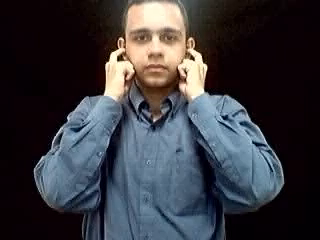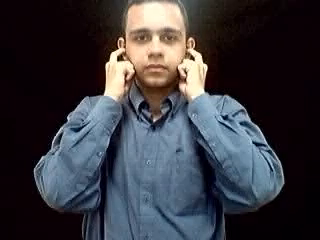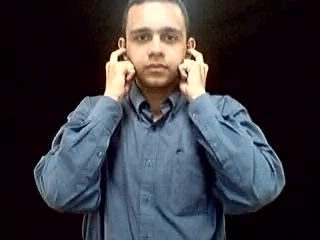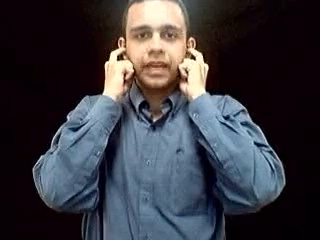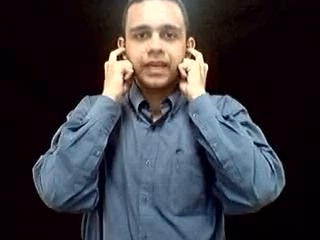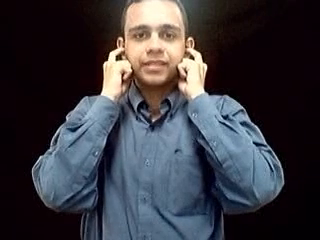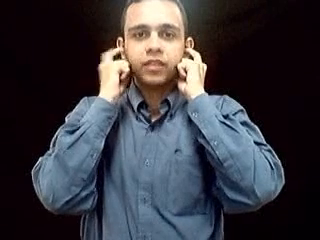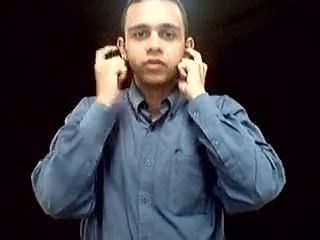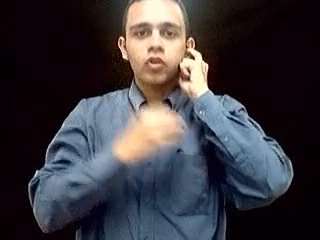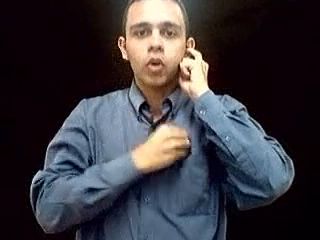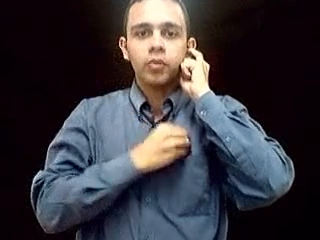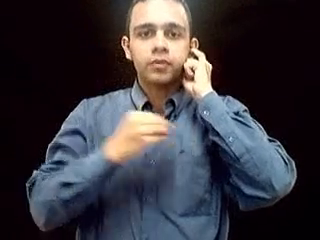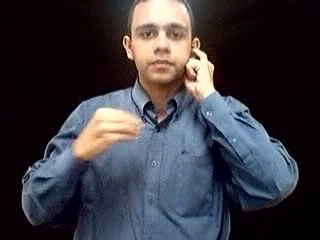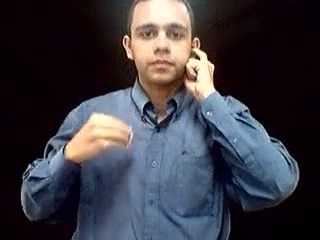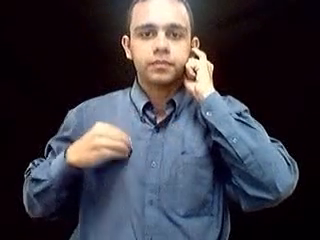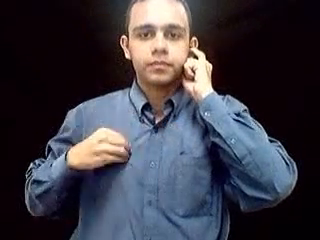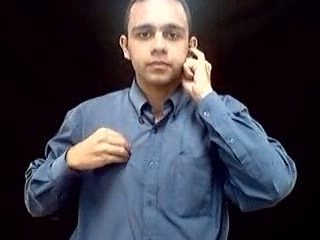estetoscopio